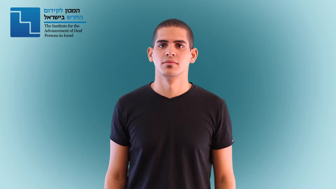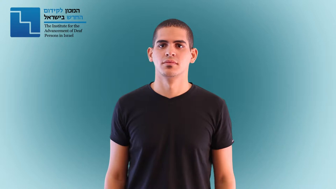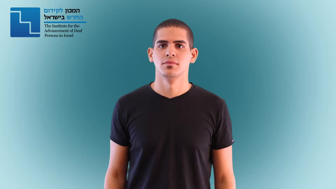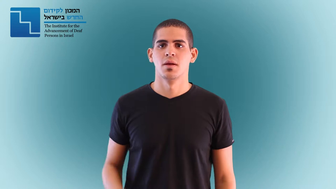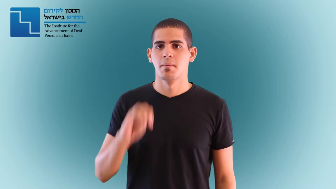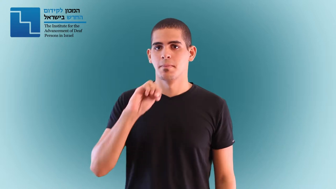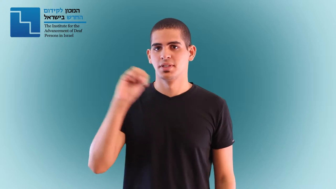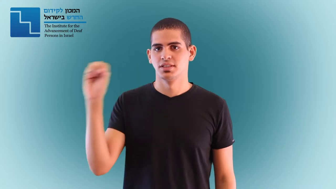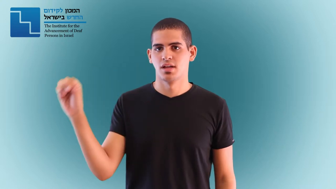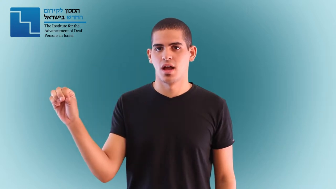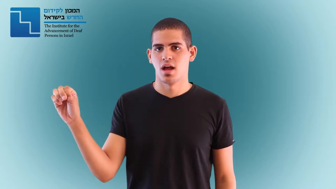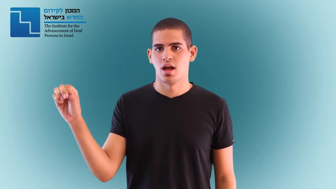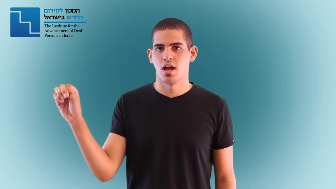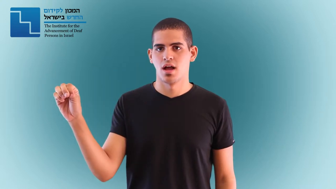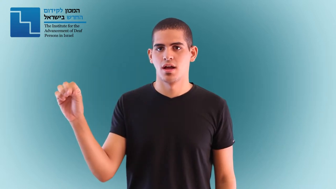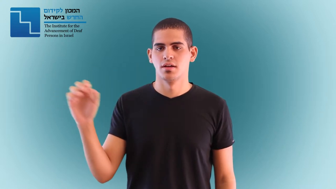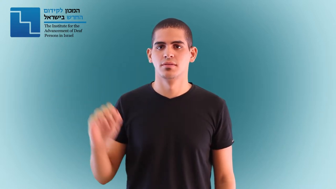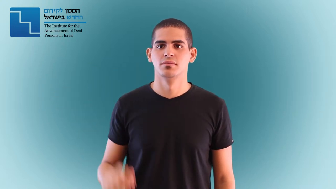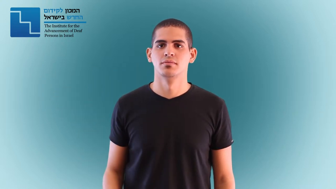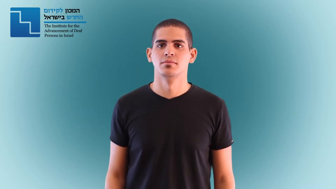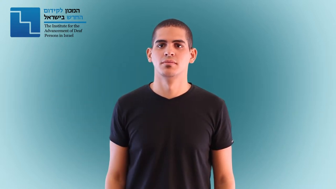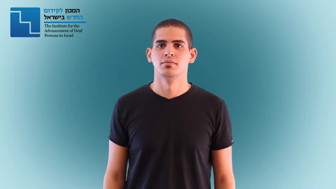מזרח